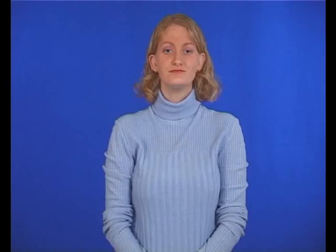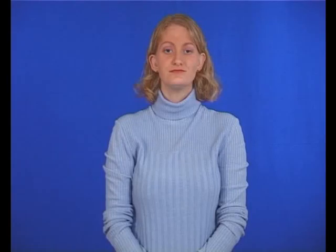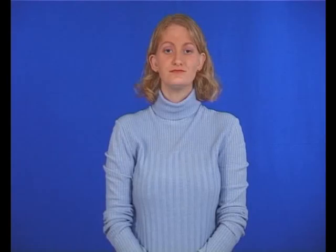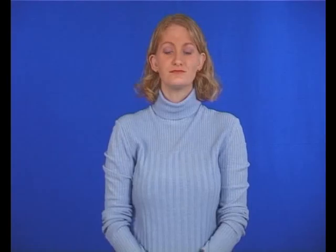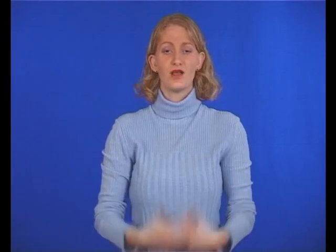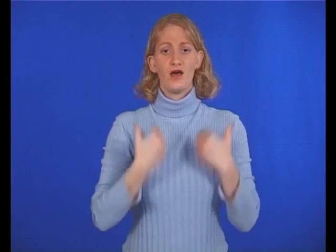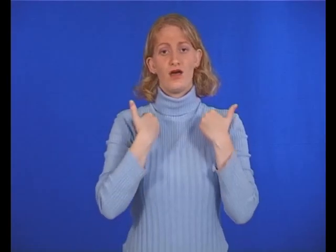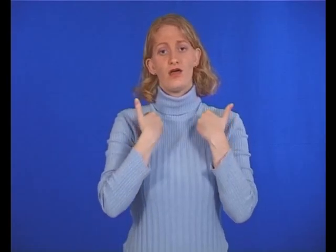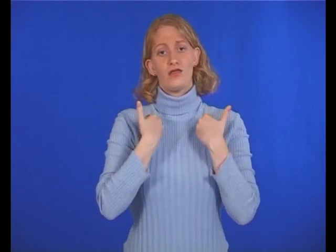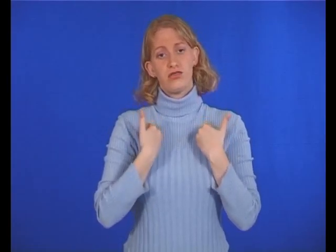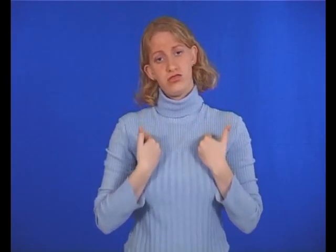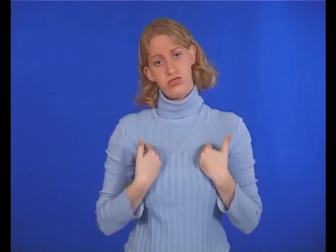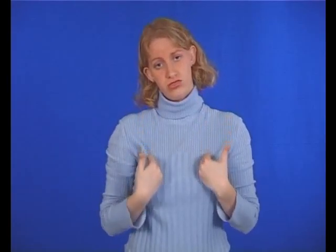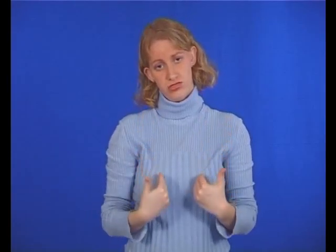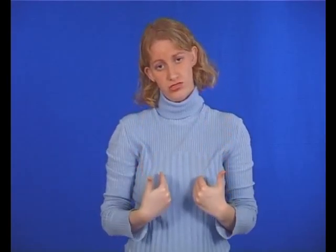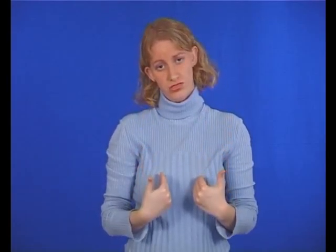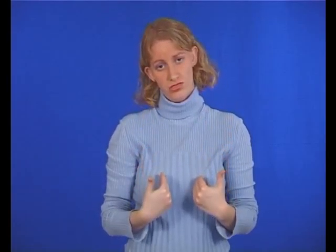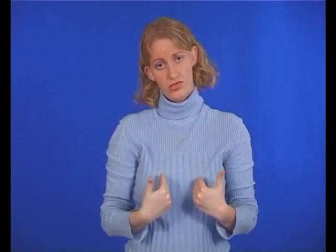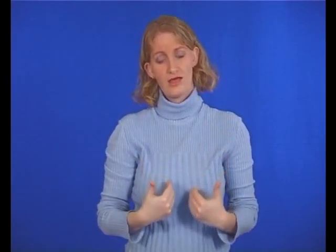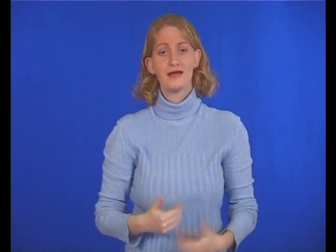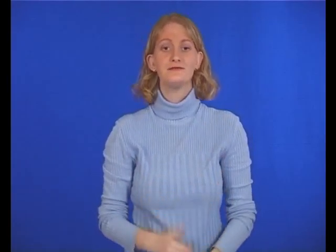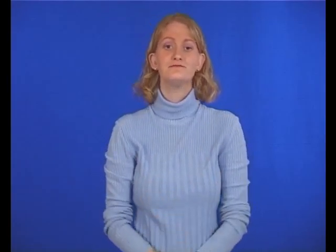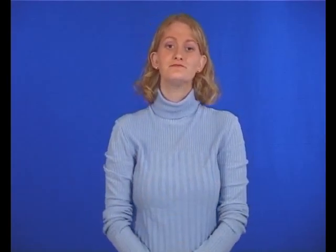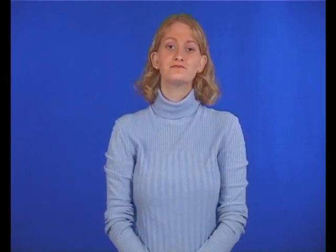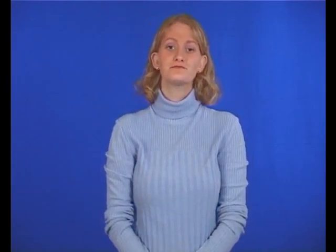treyttur